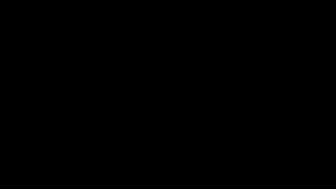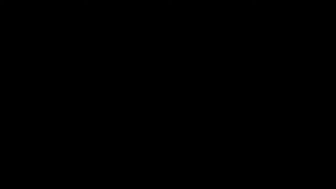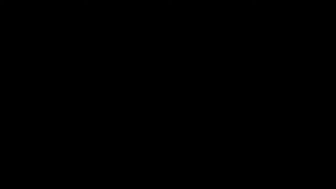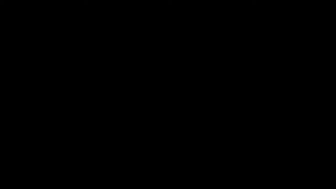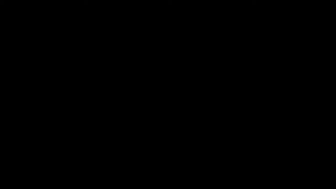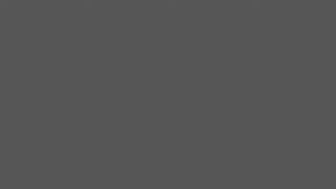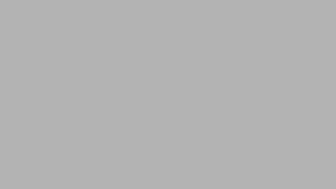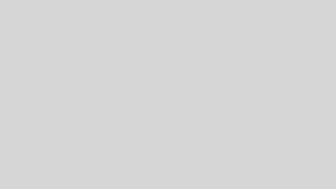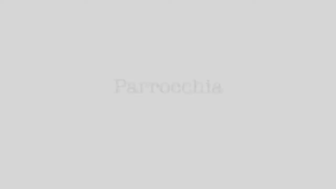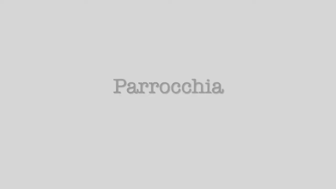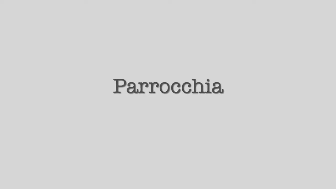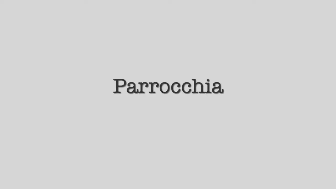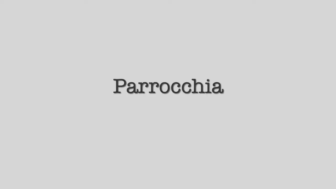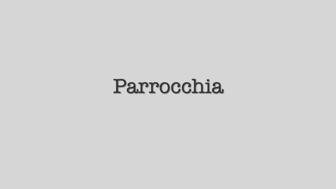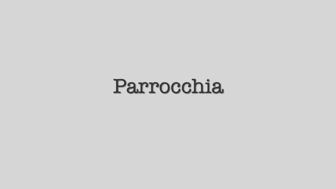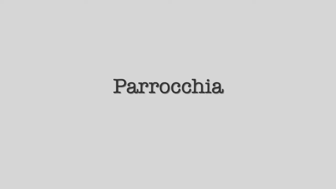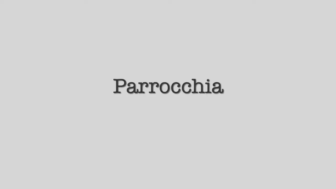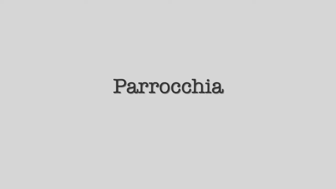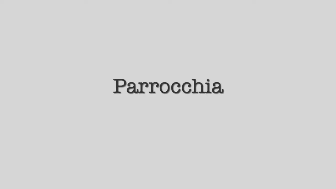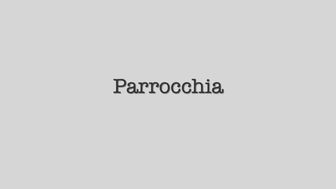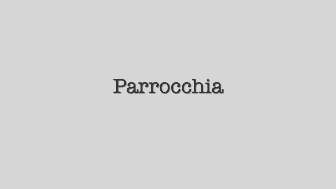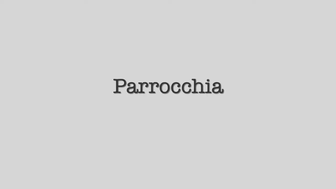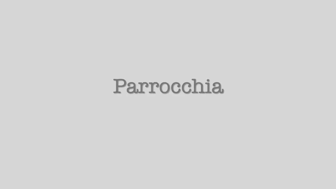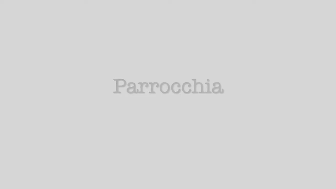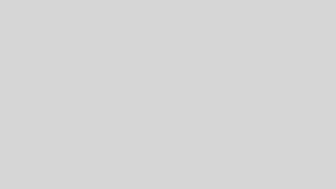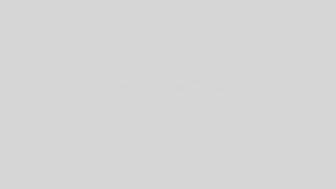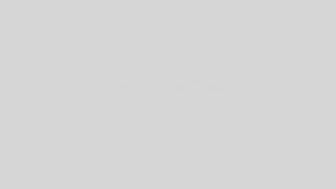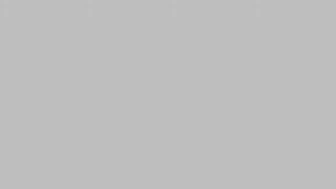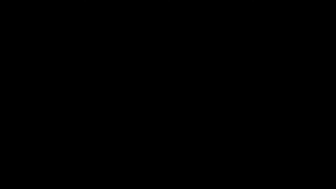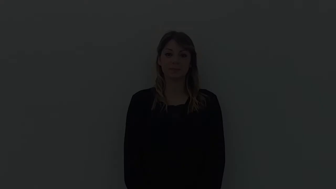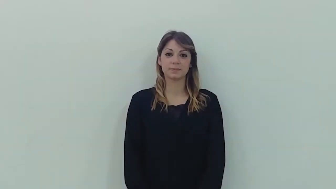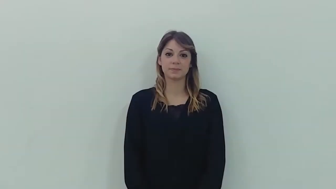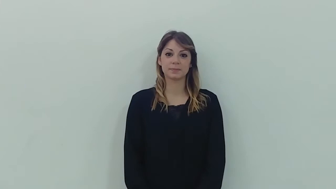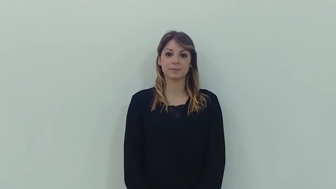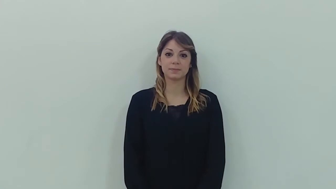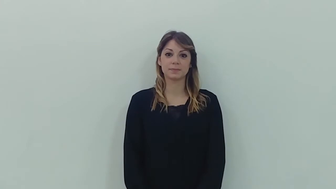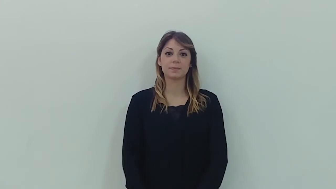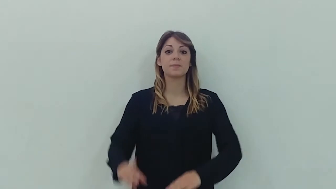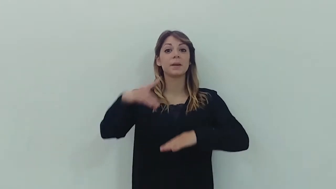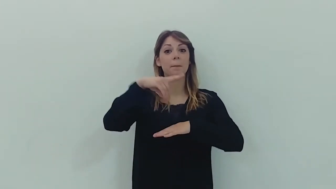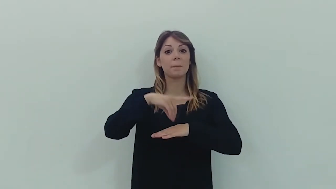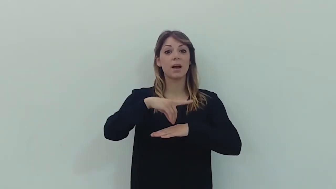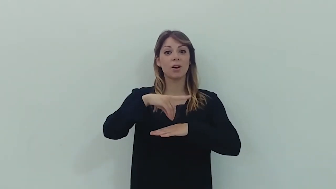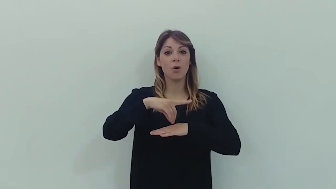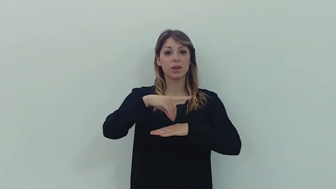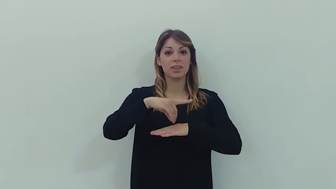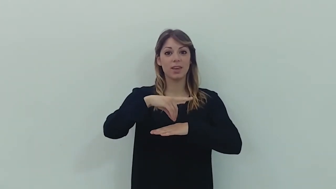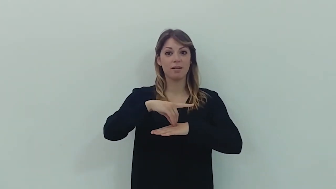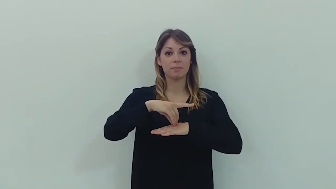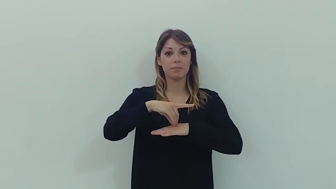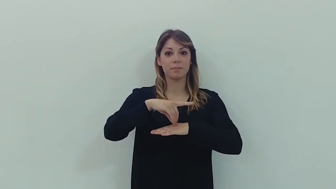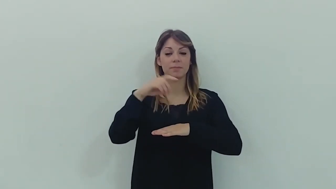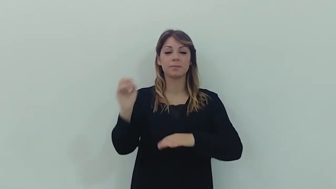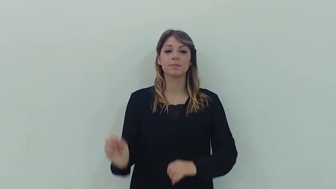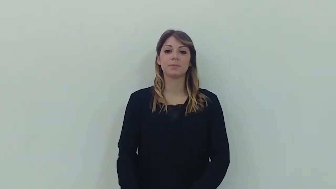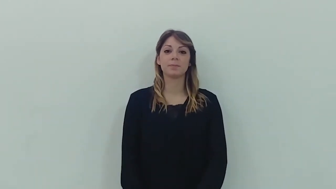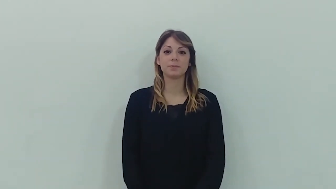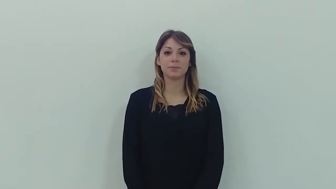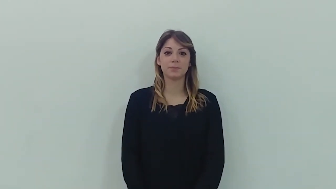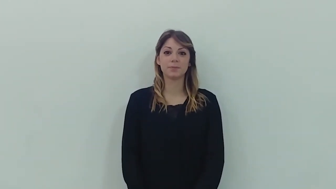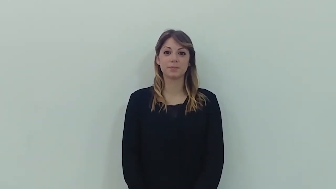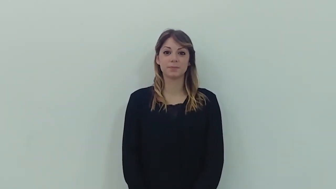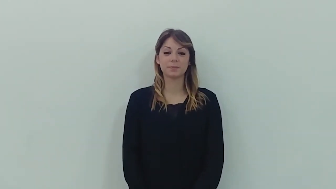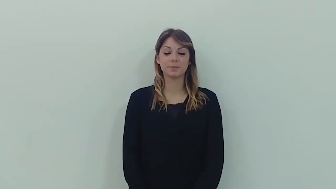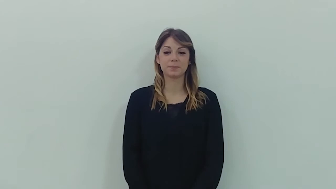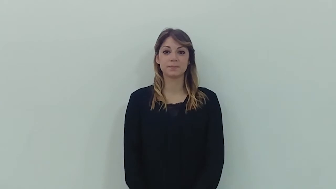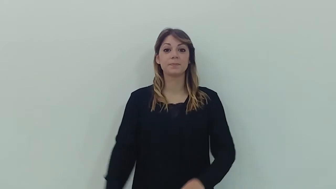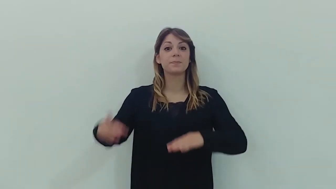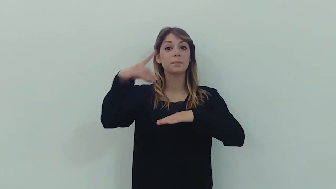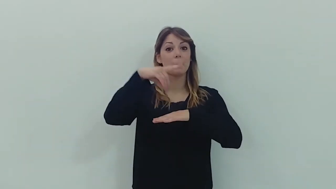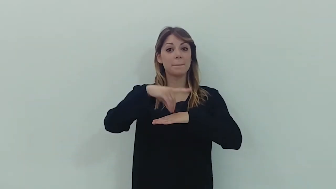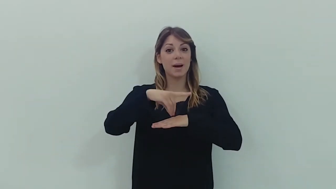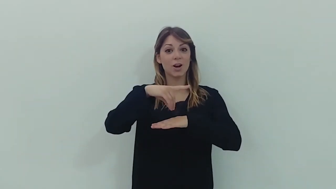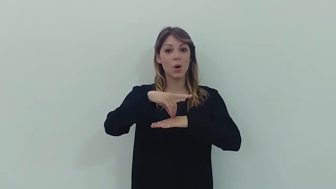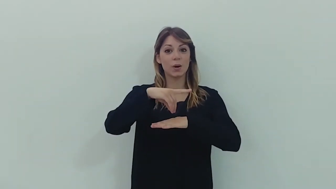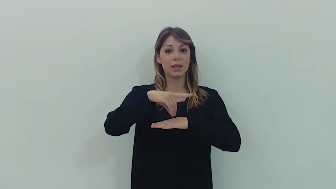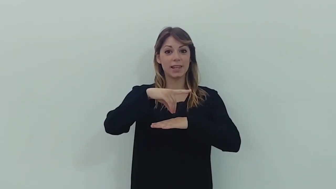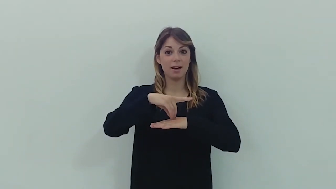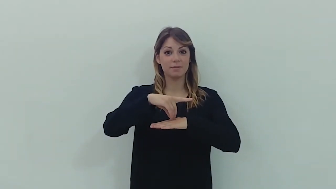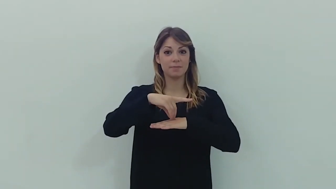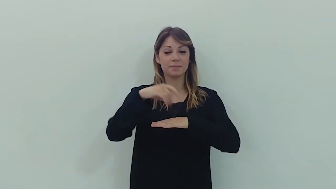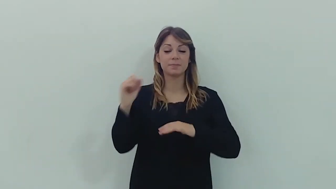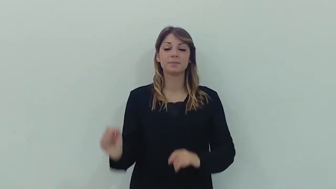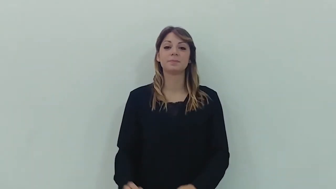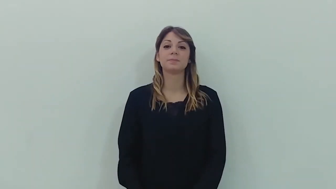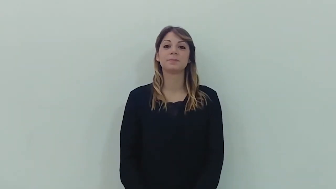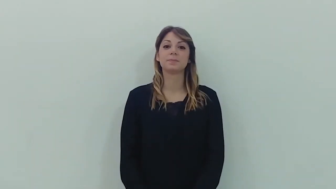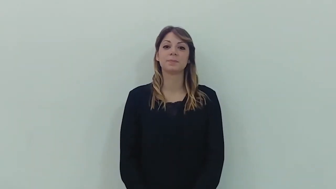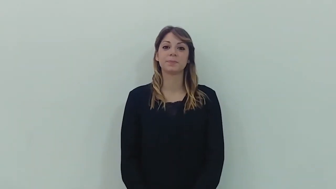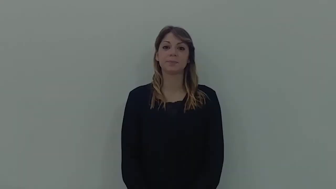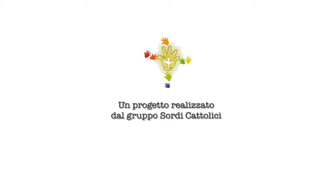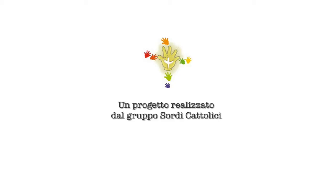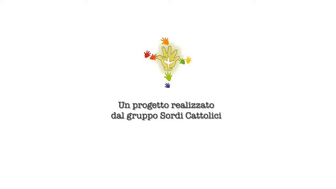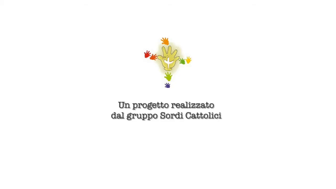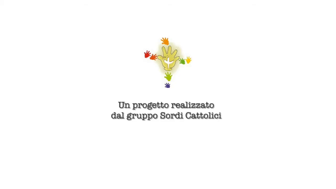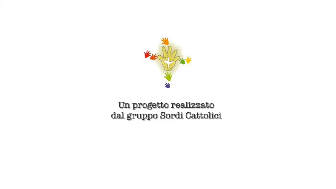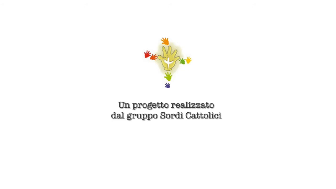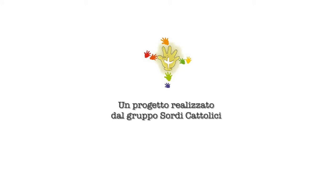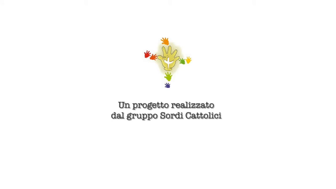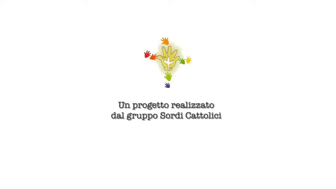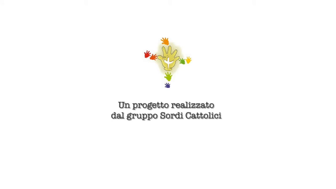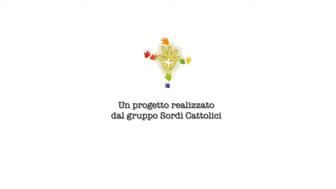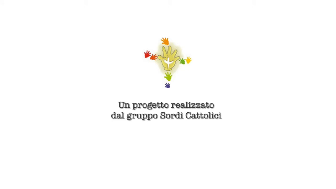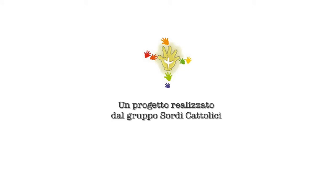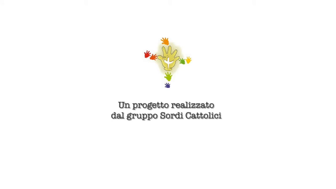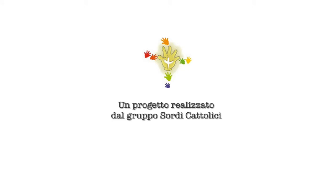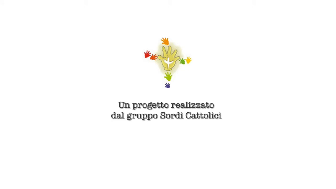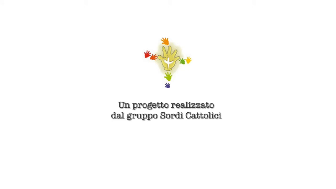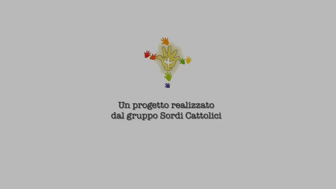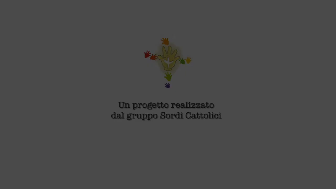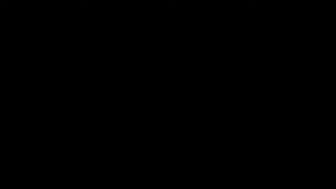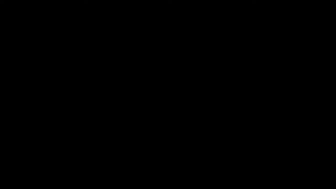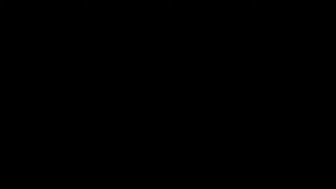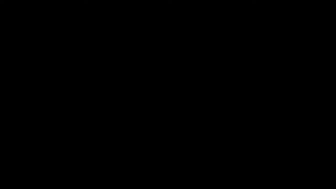Parrocchia